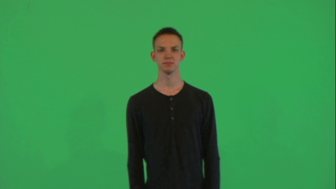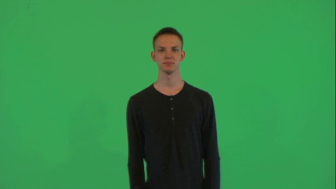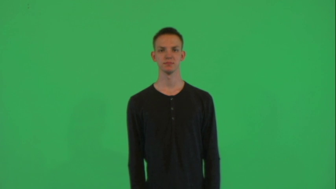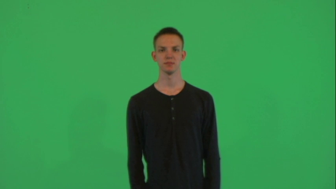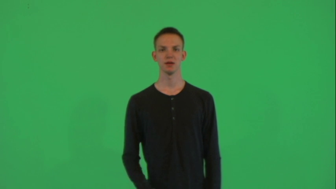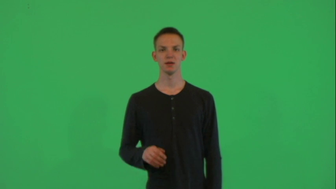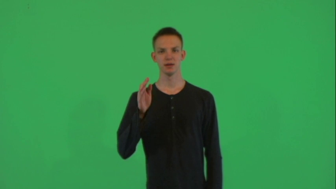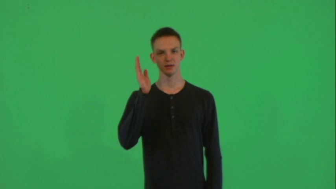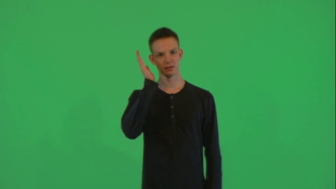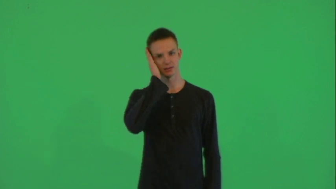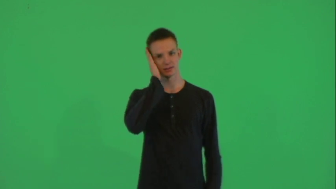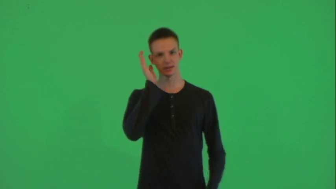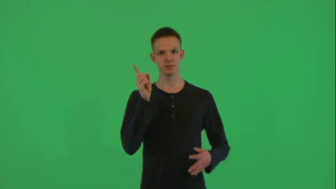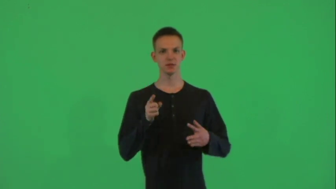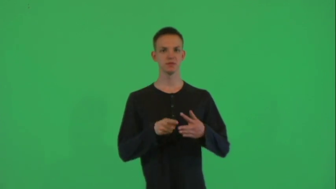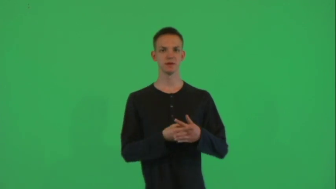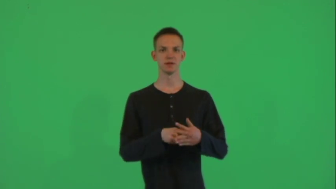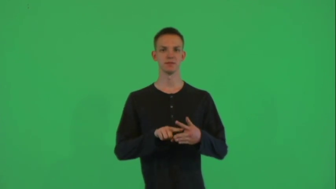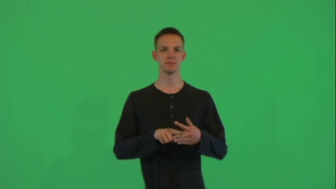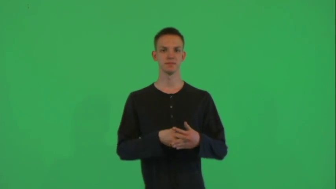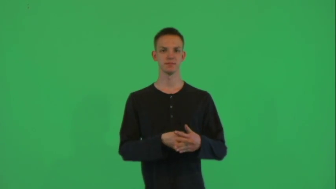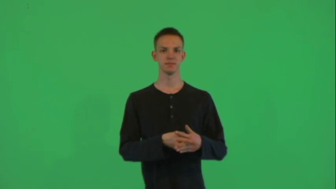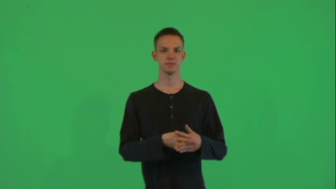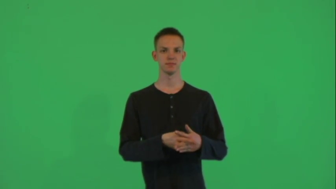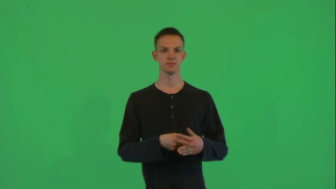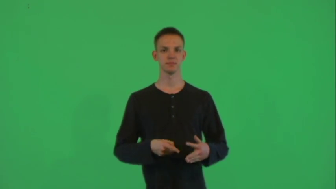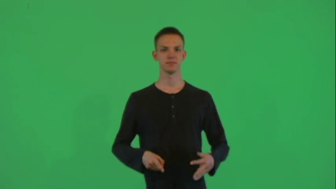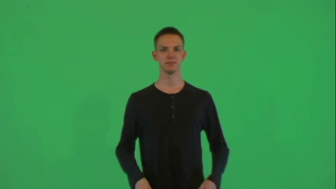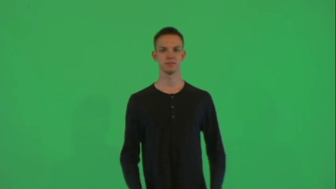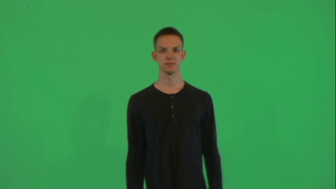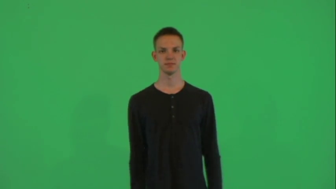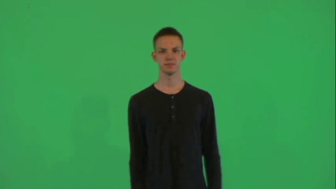zameldowanie